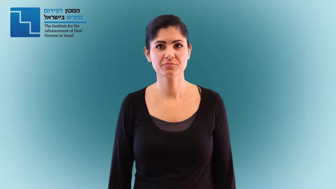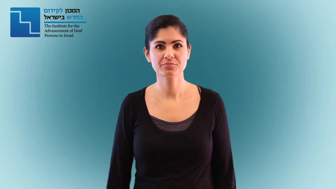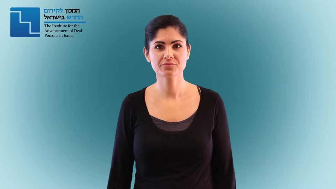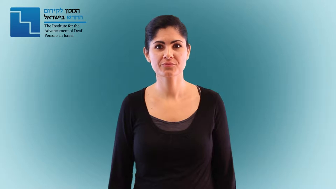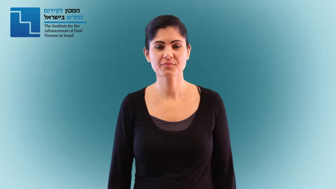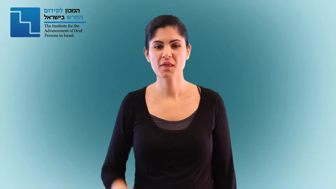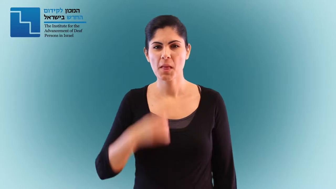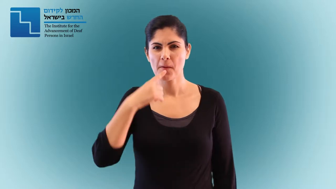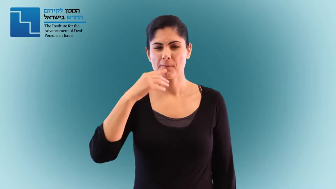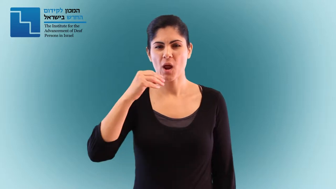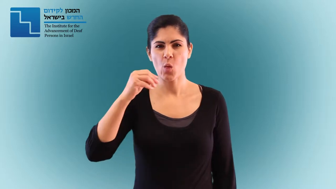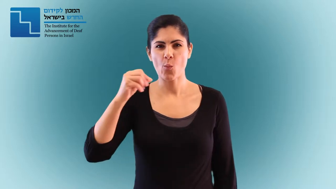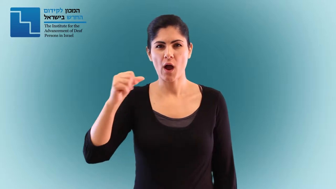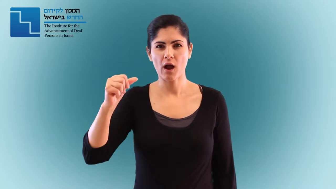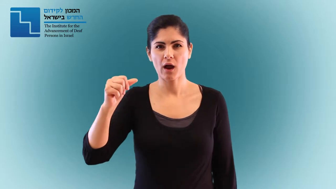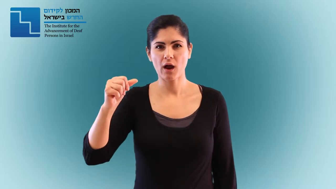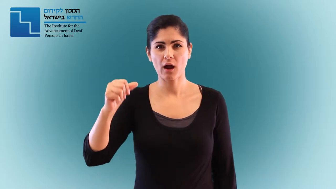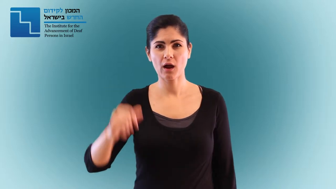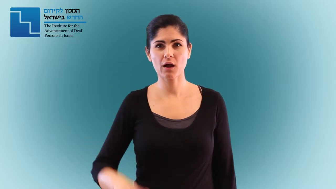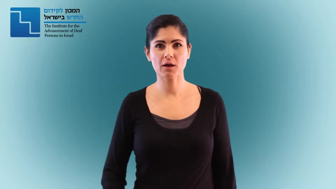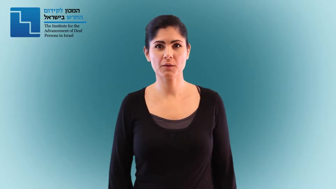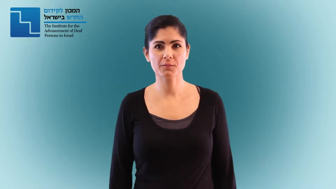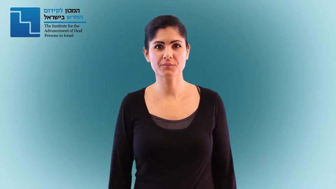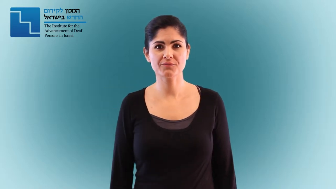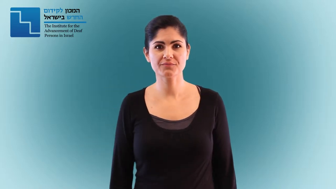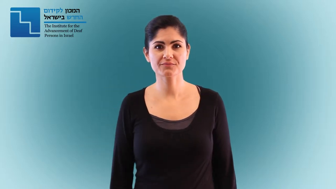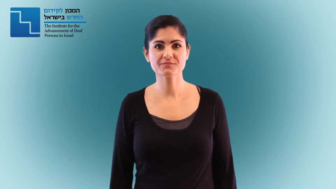מלוח